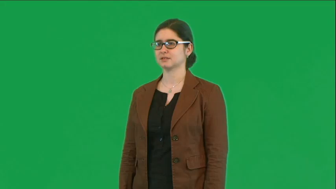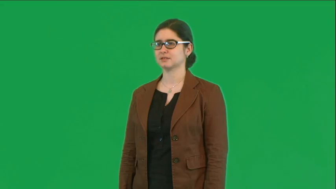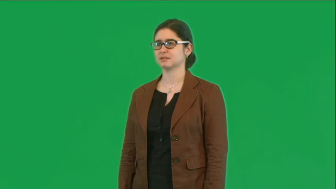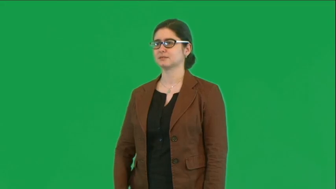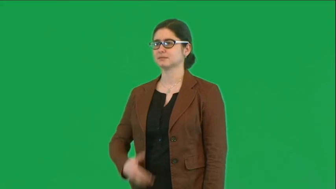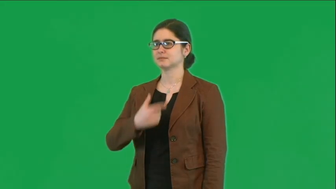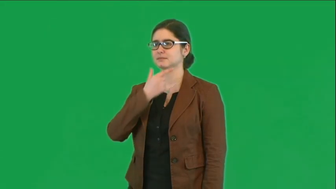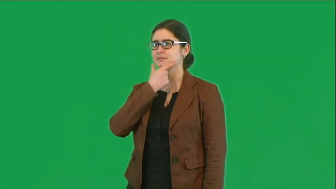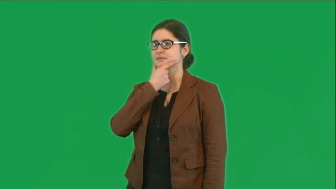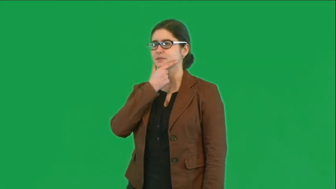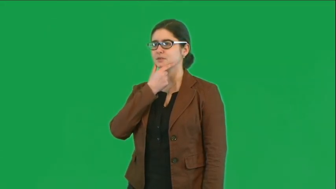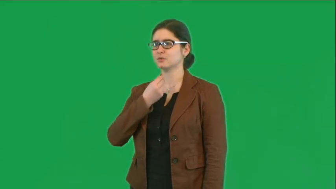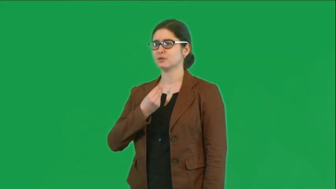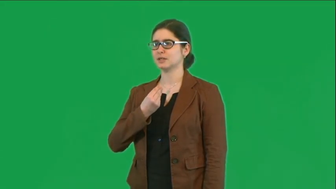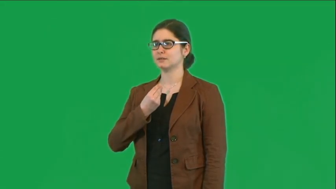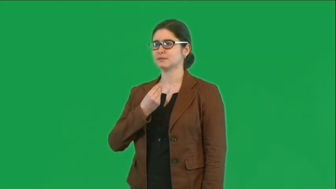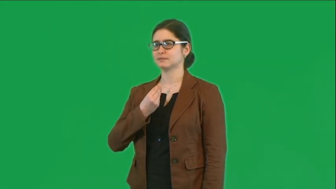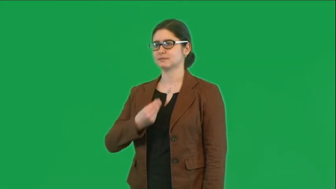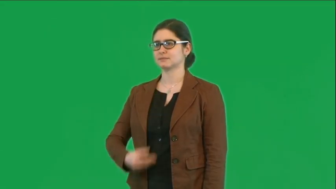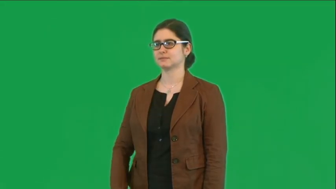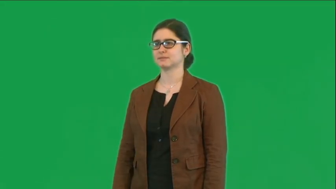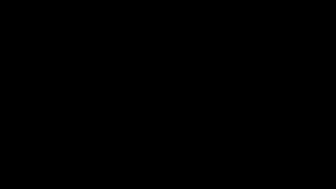uroda